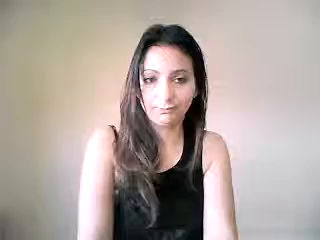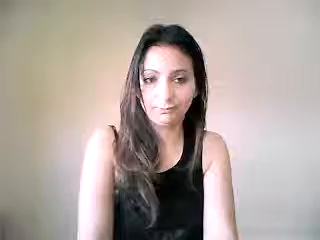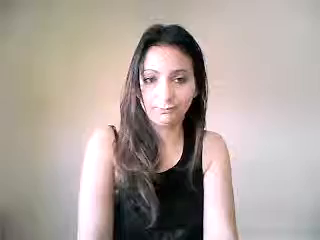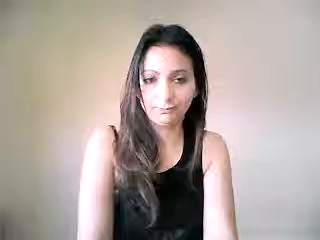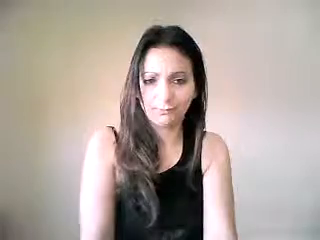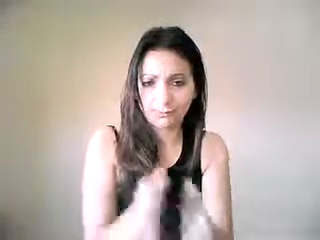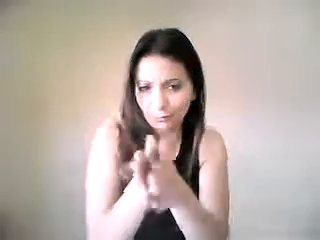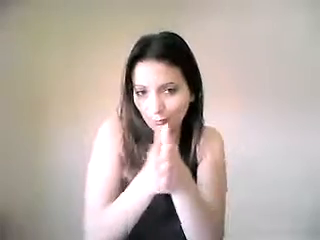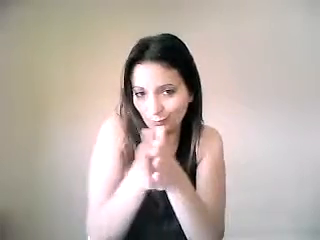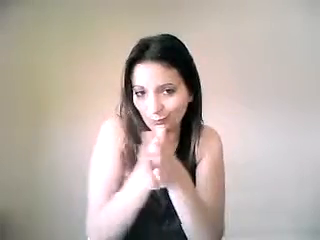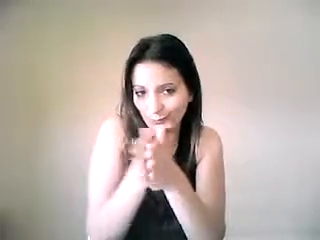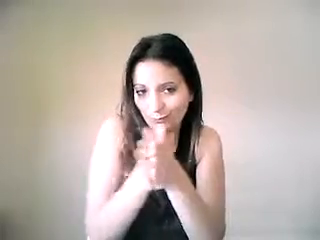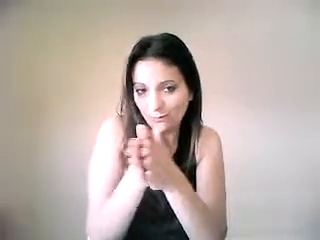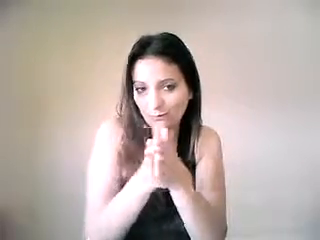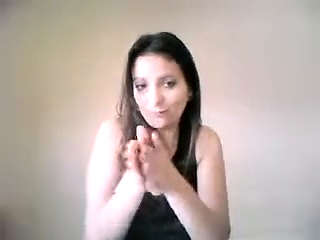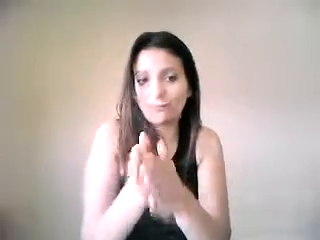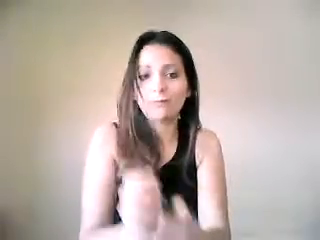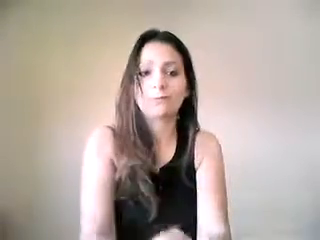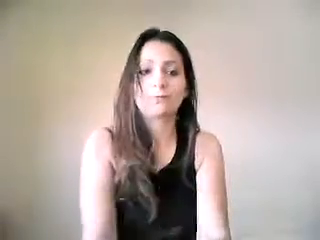Motivation